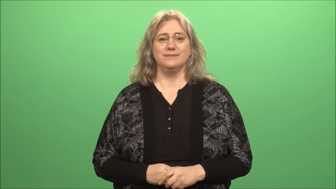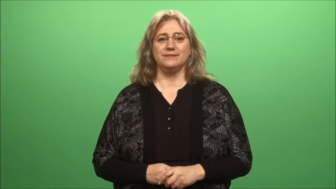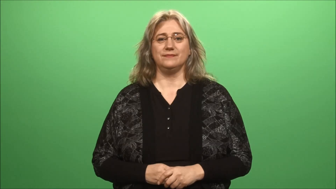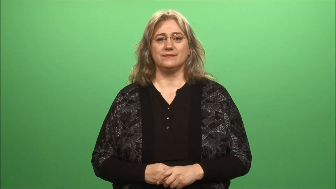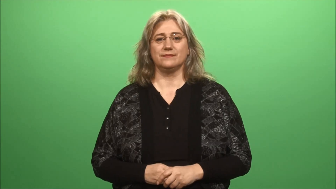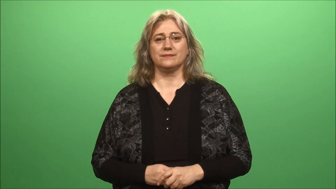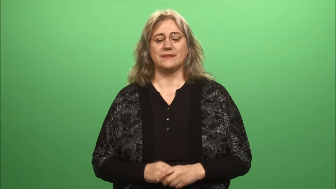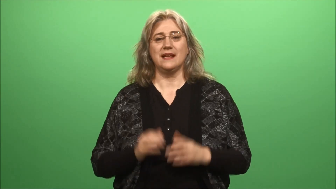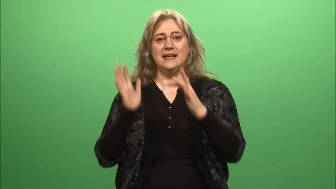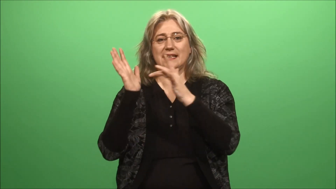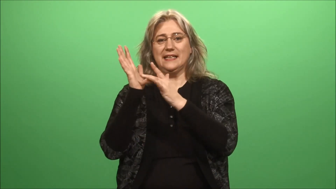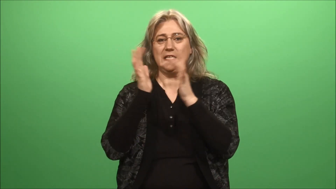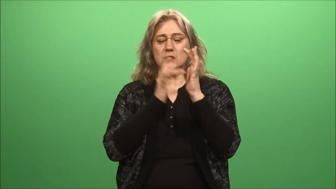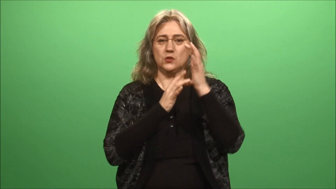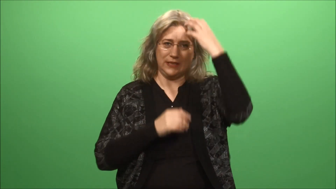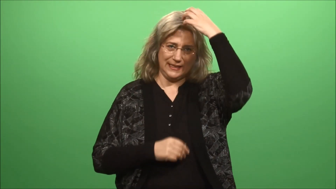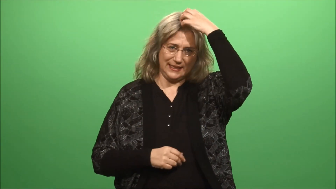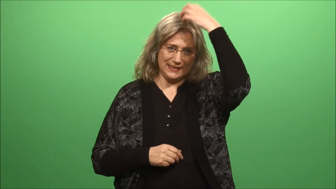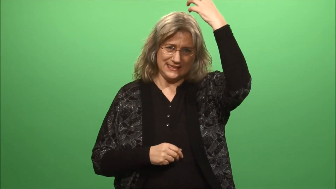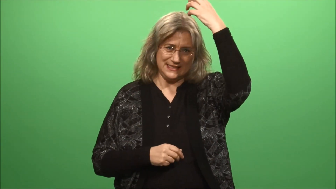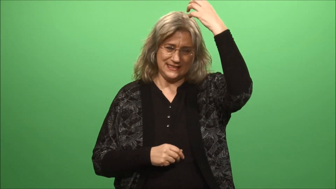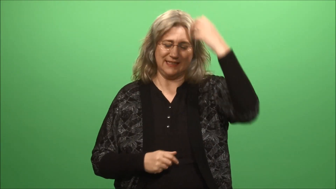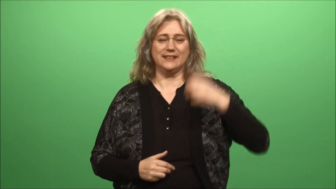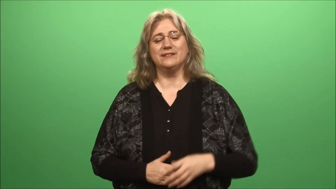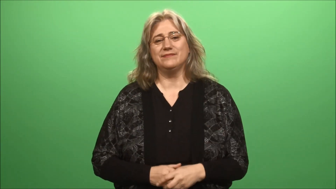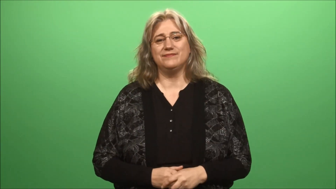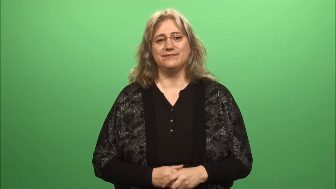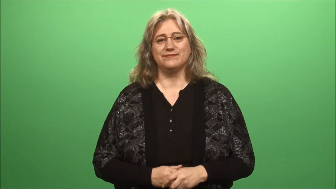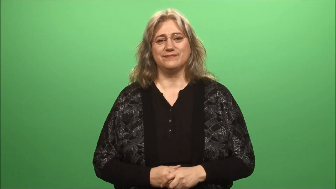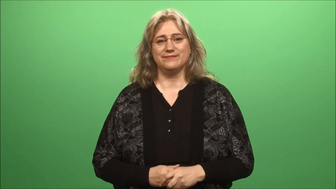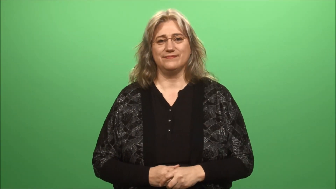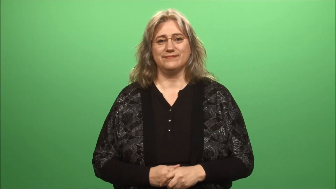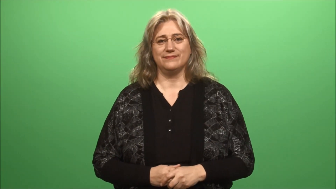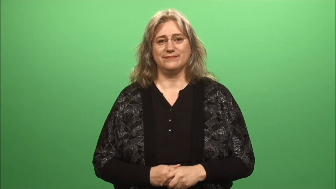Jesús Kristur